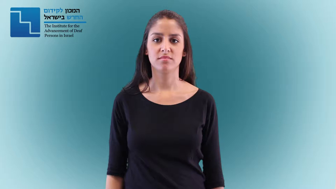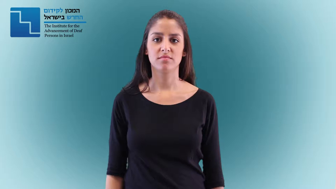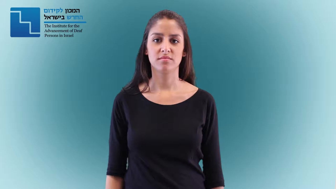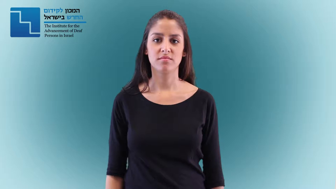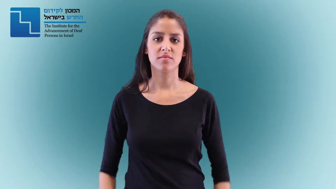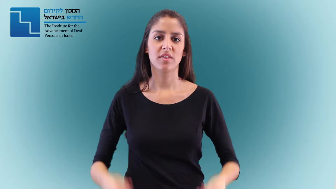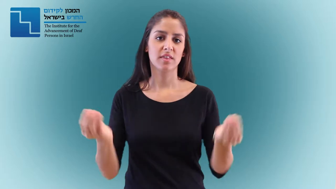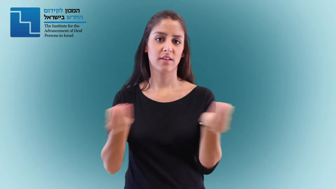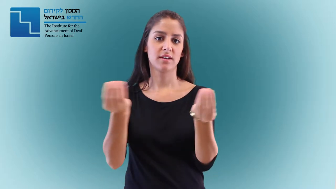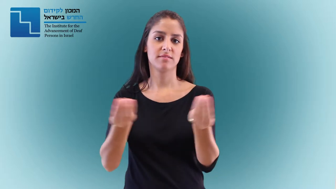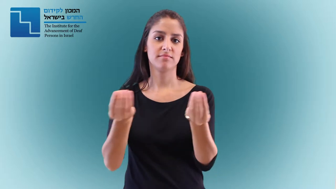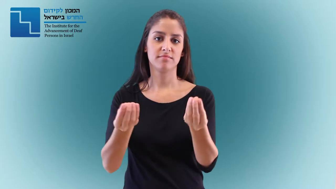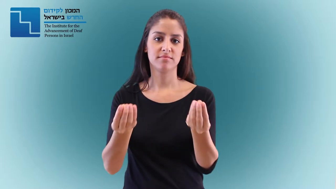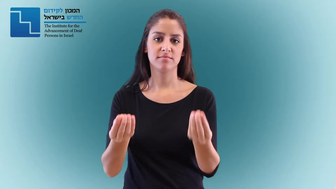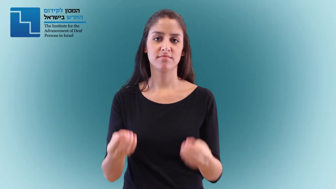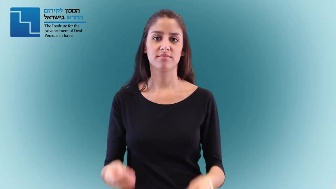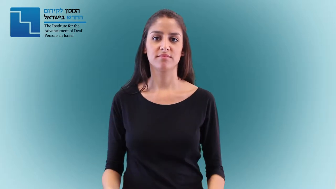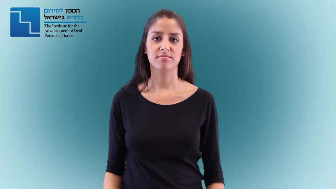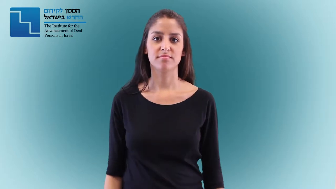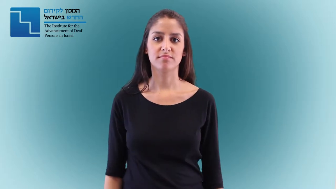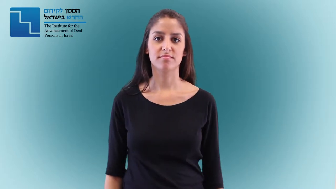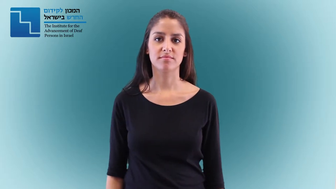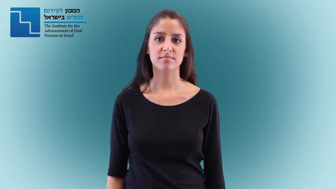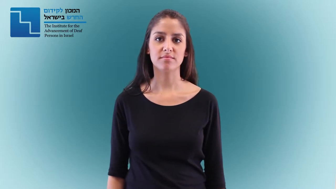חפץ / דבר